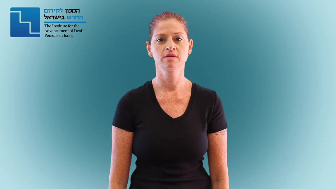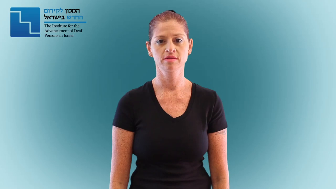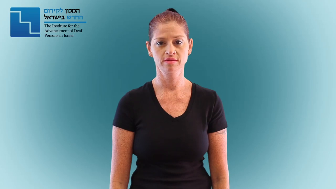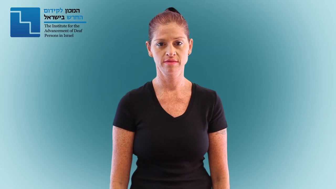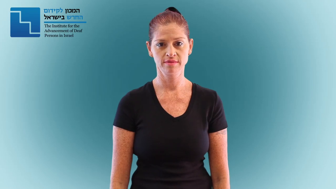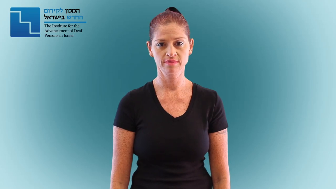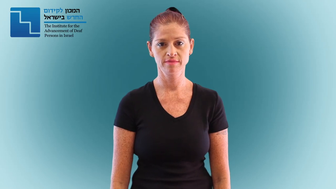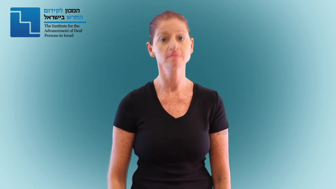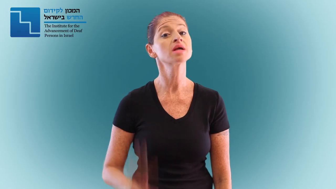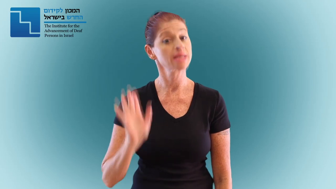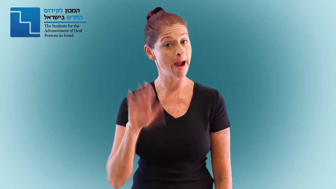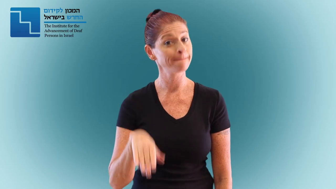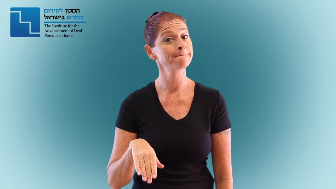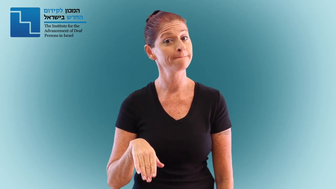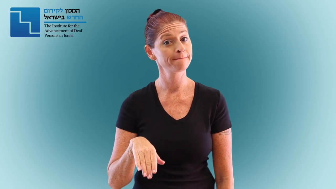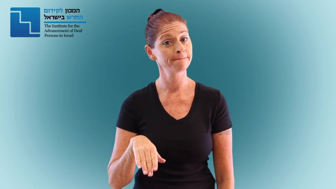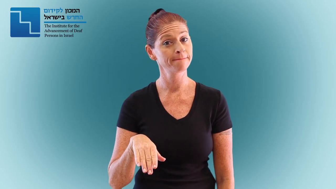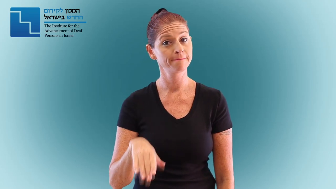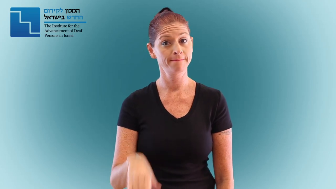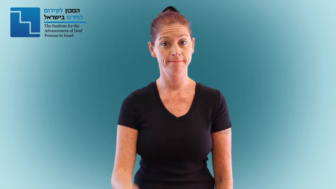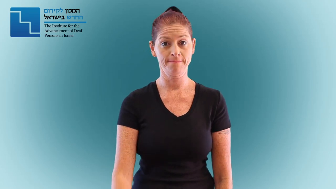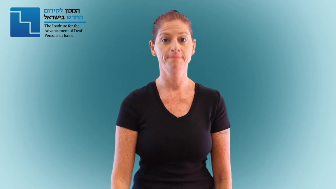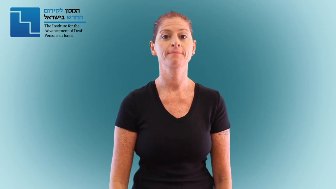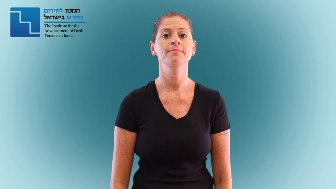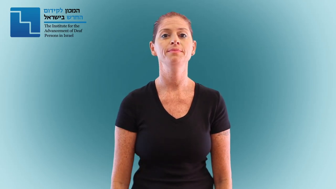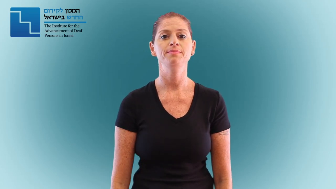גם